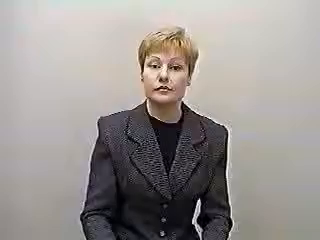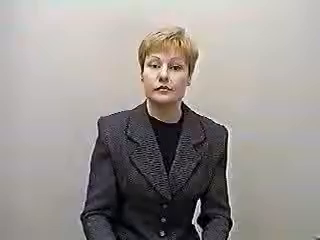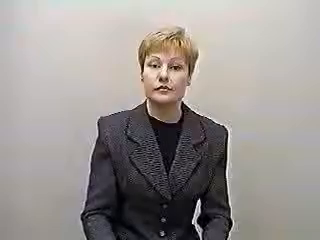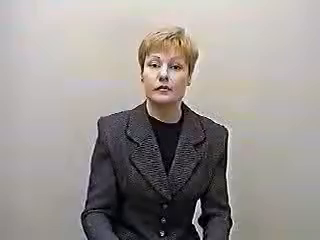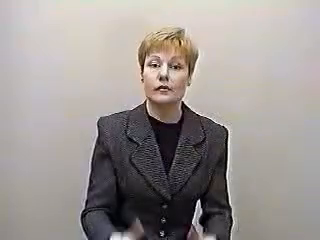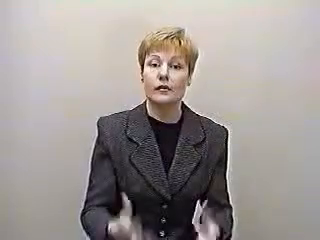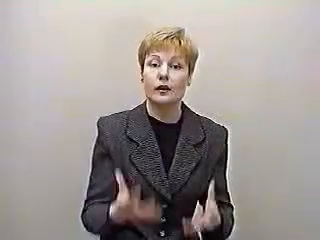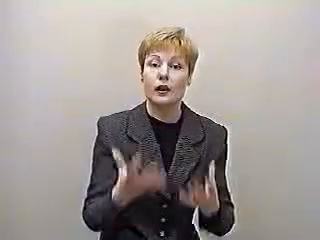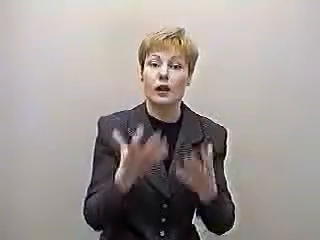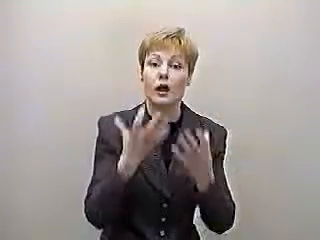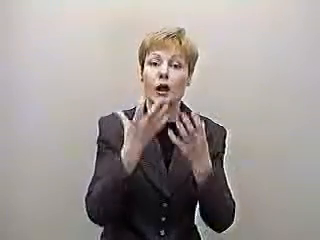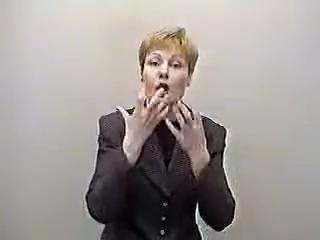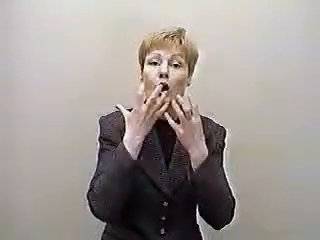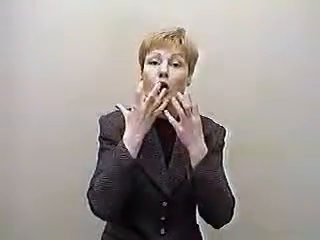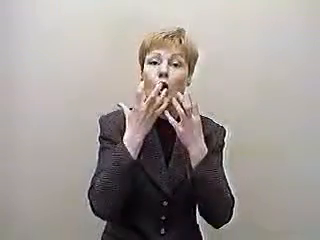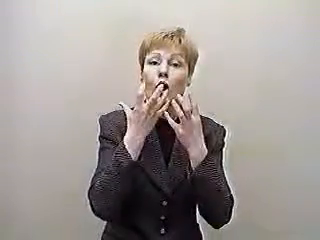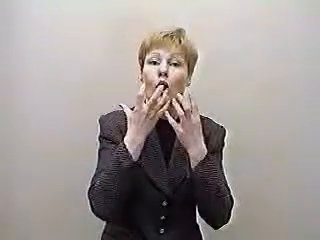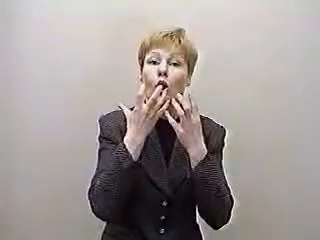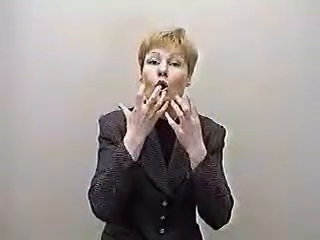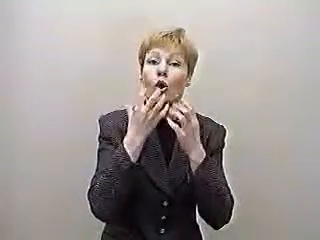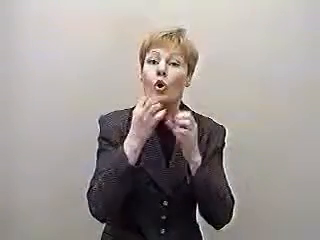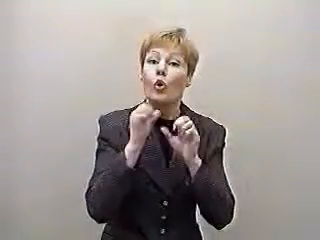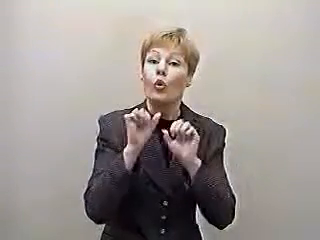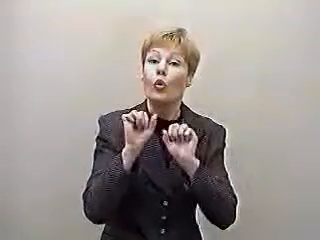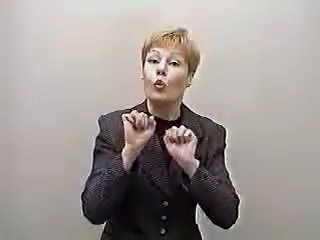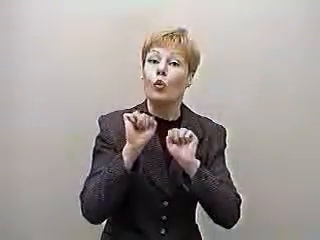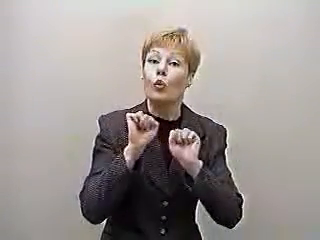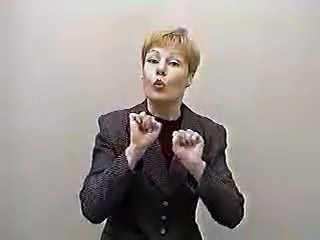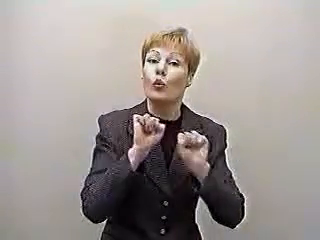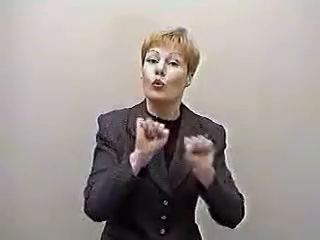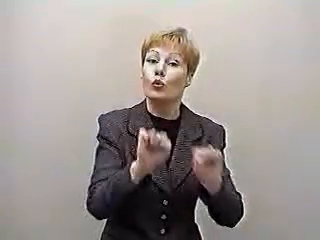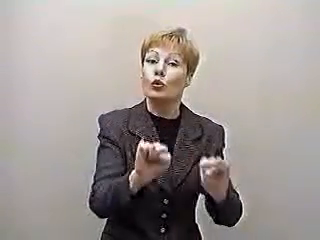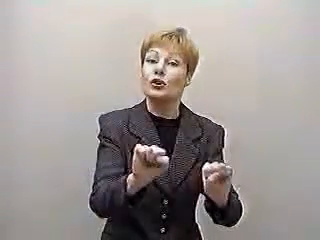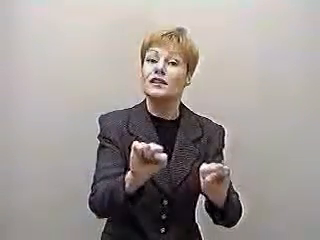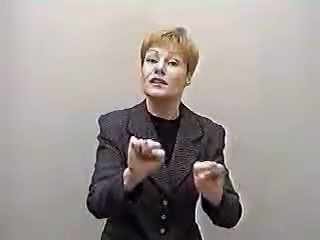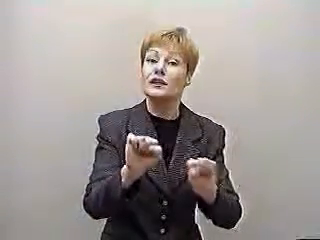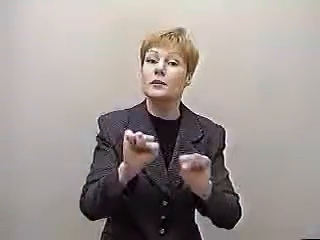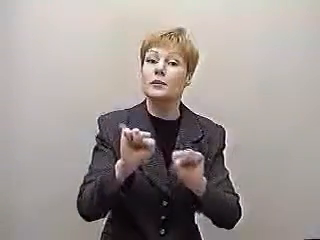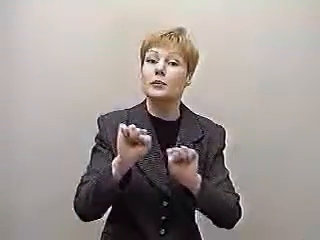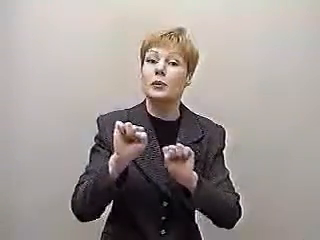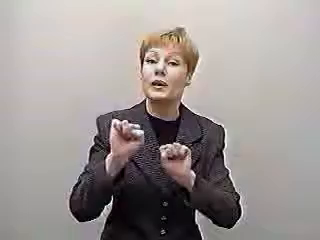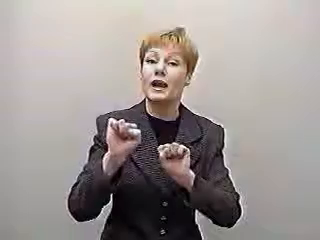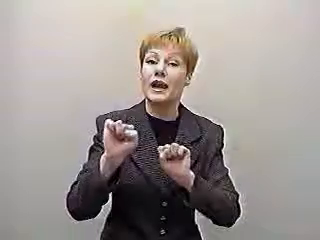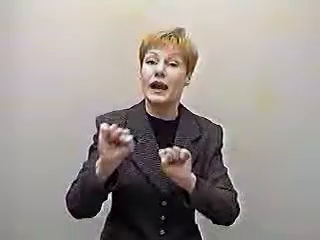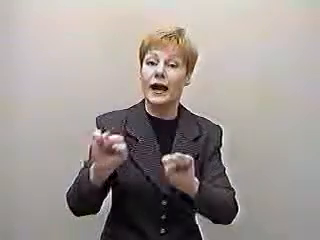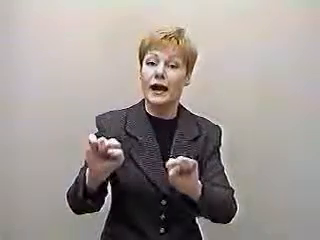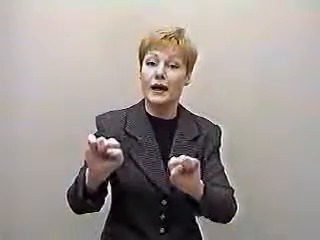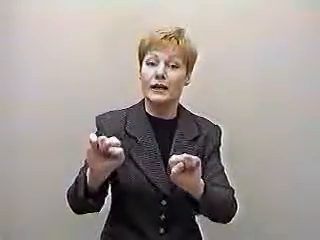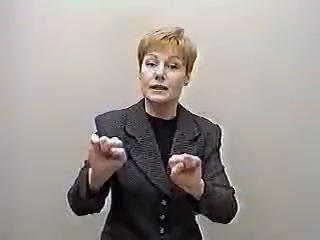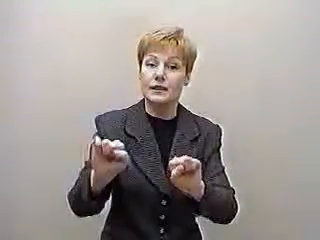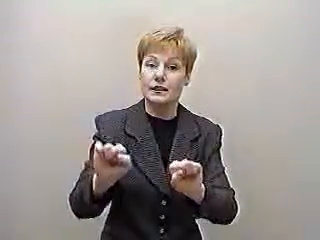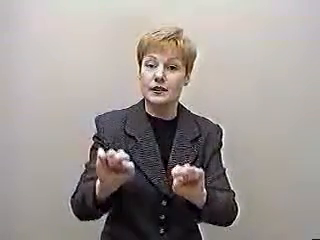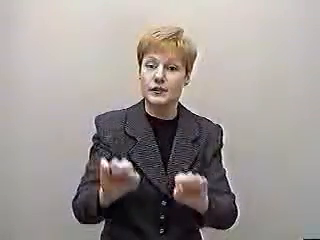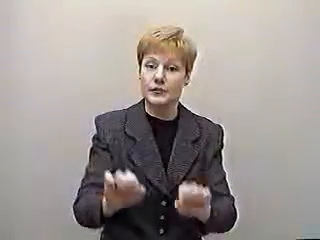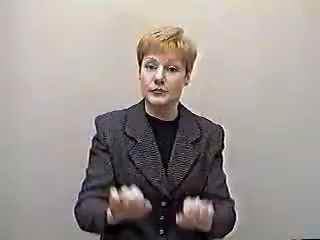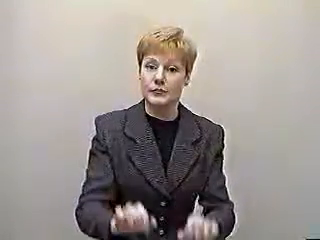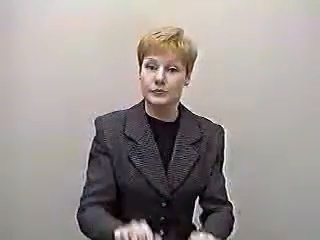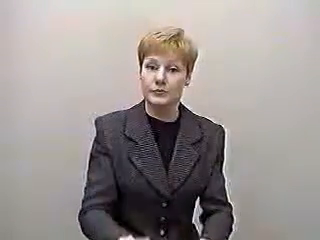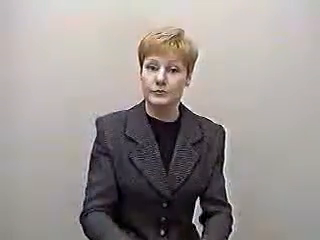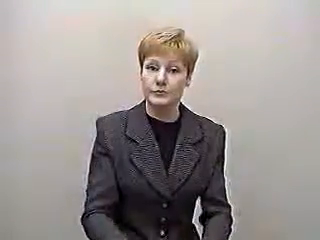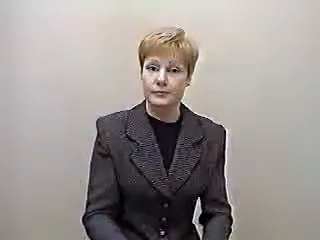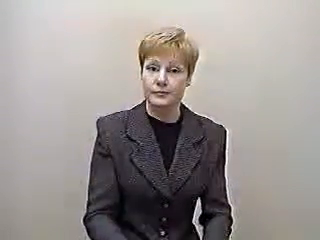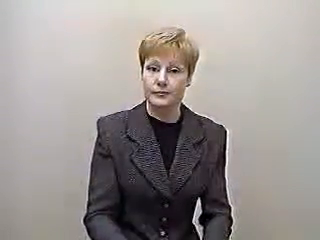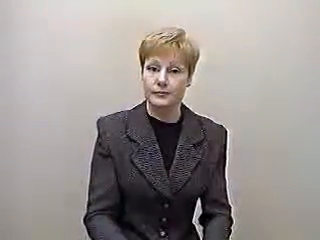утеплять